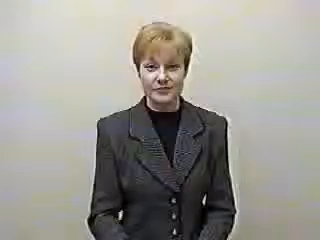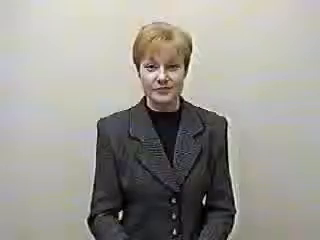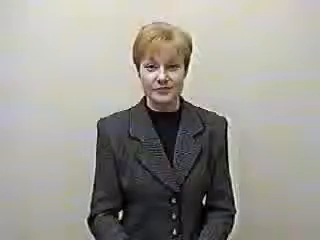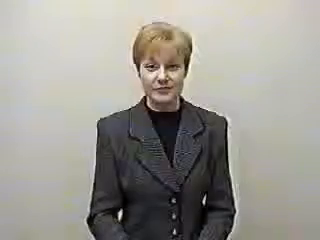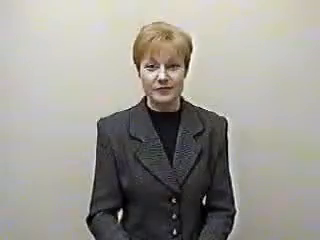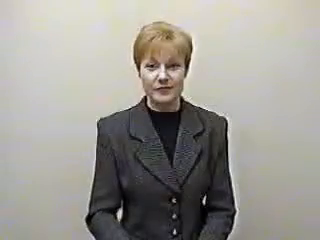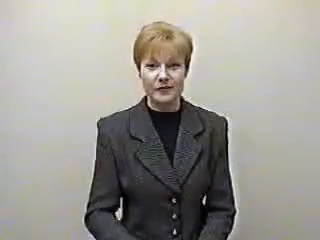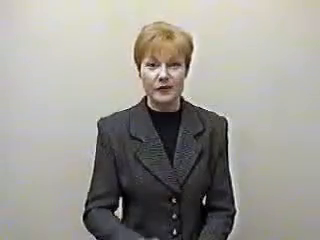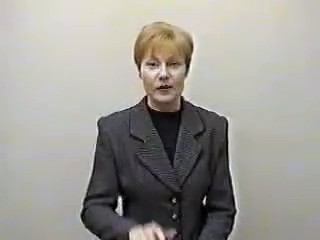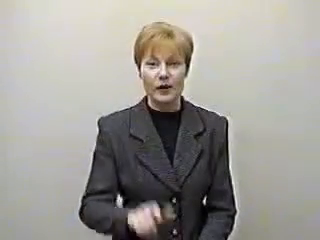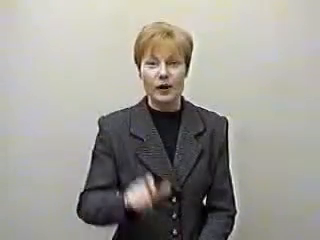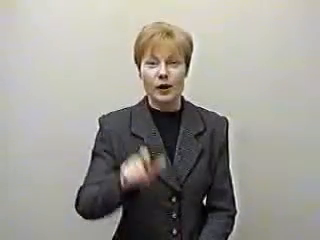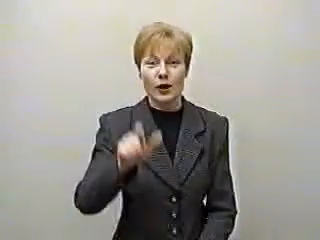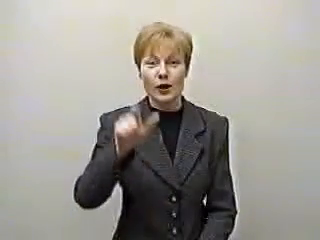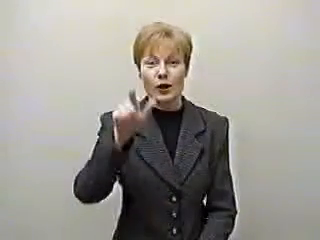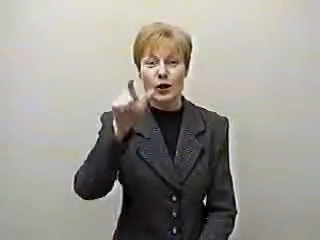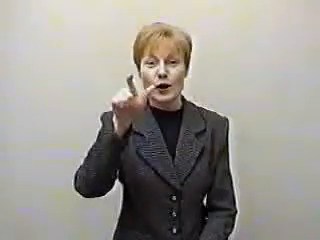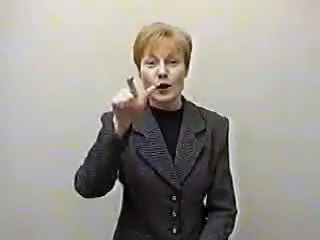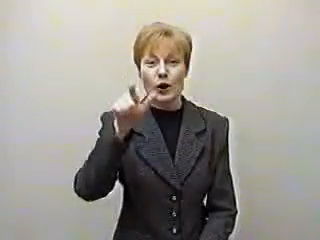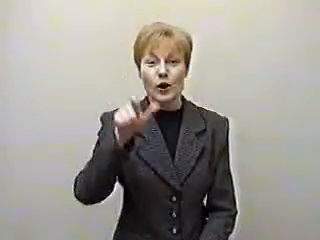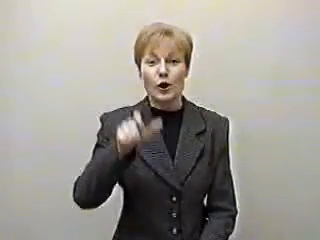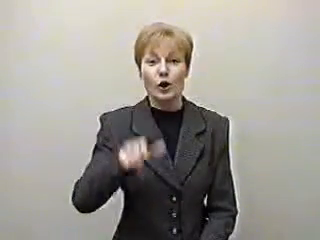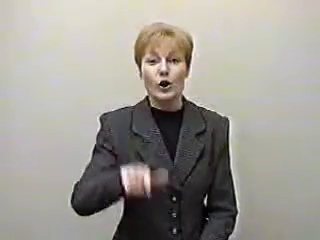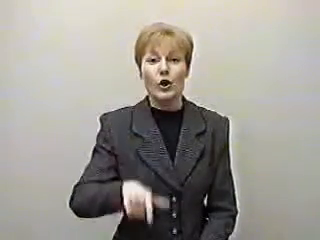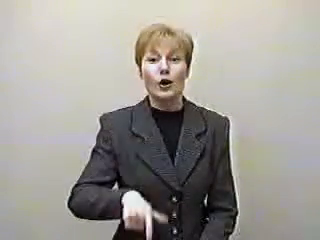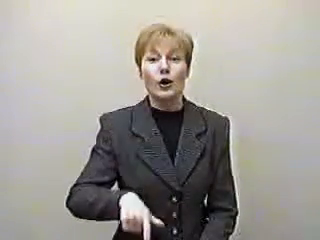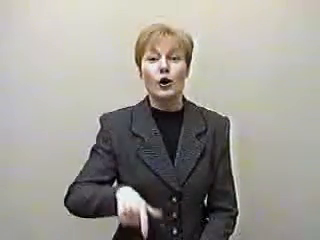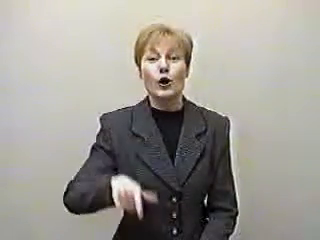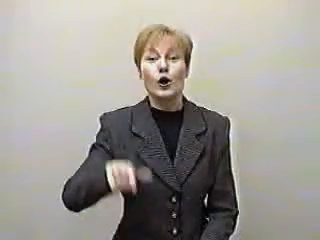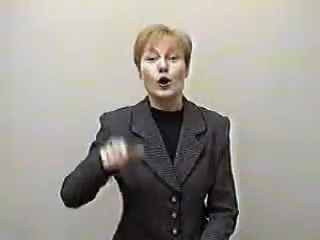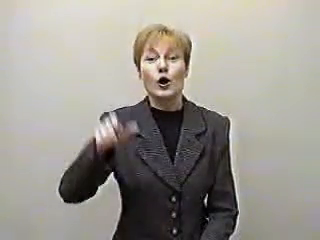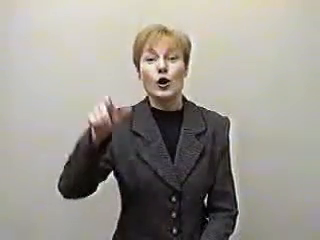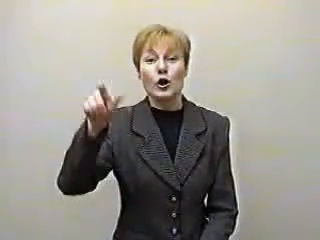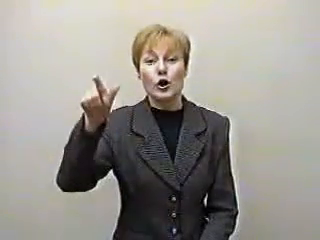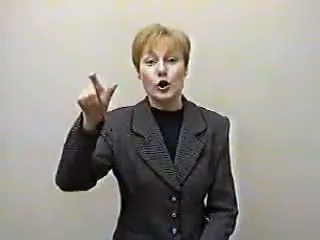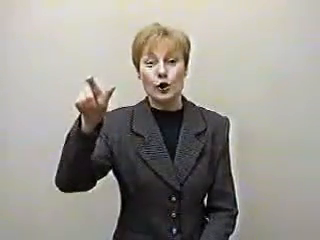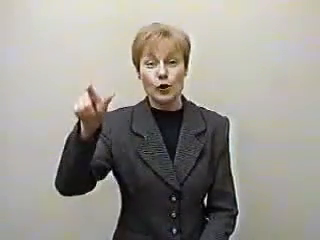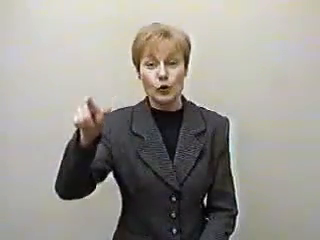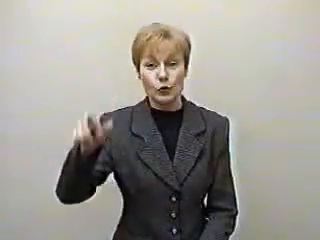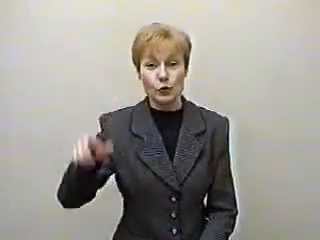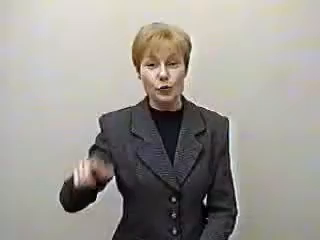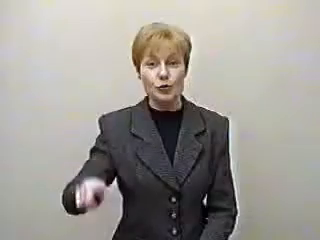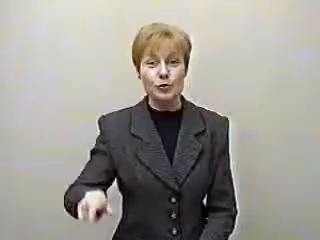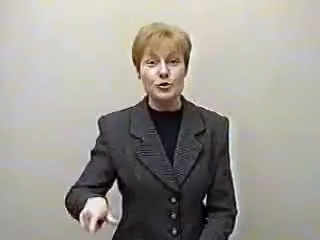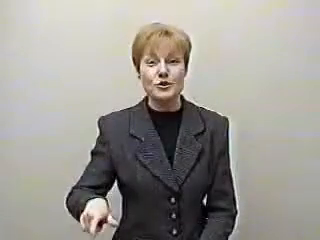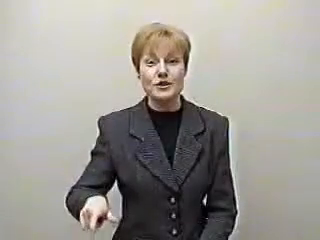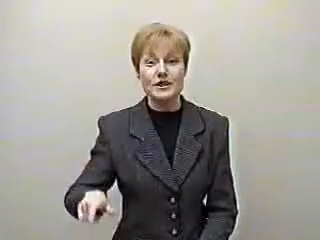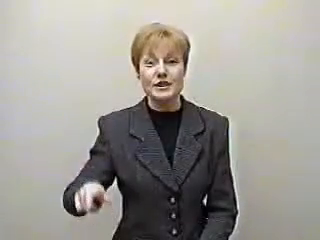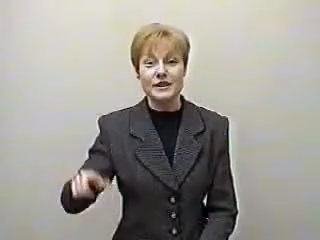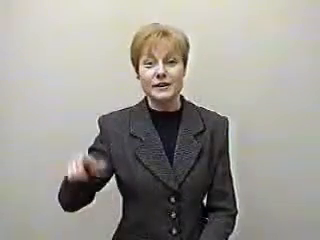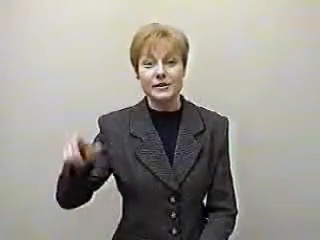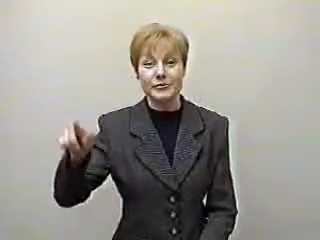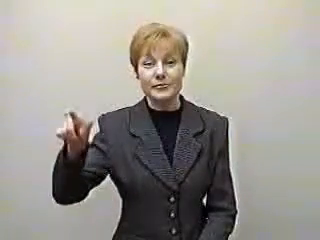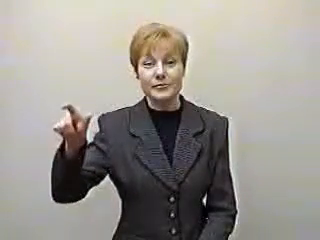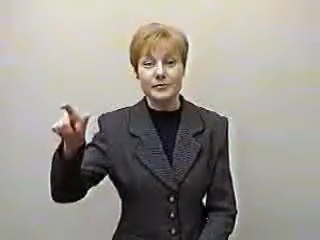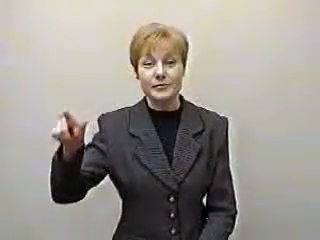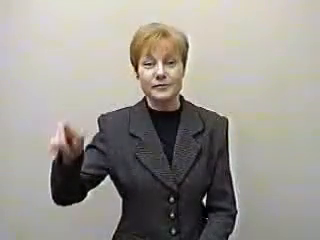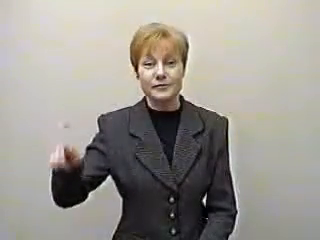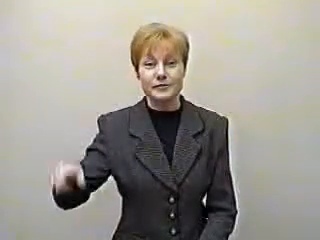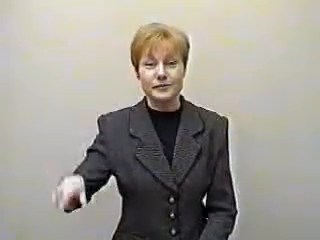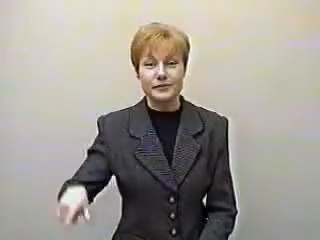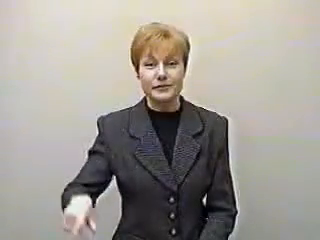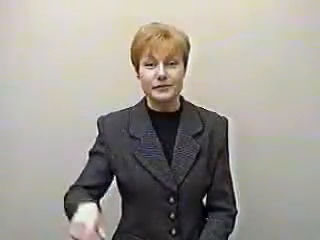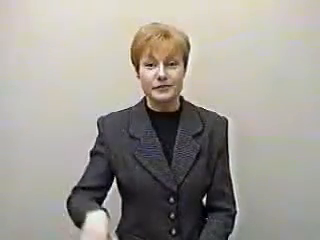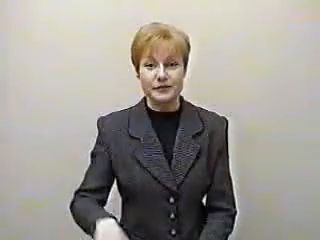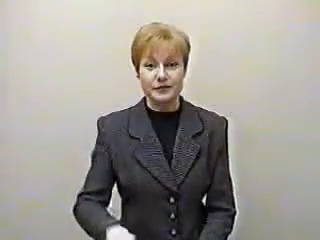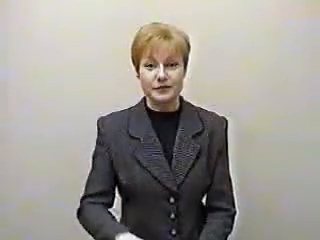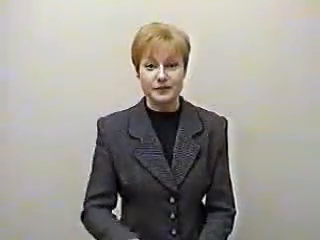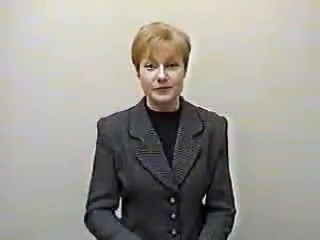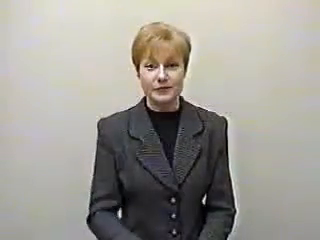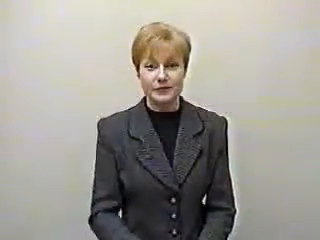люди